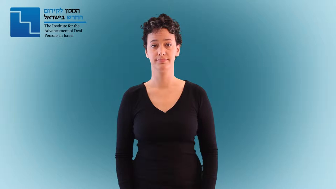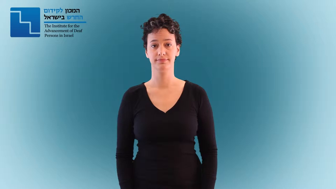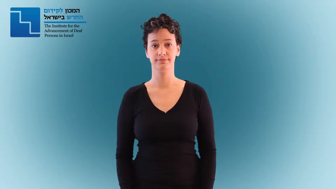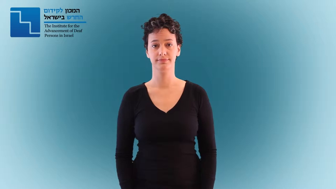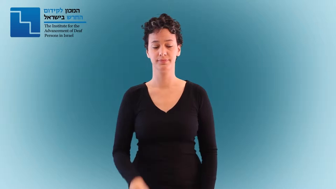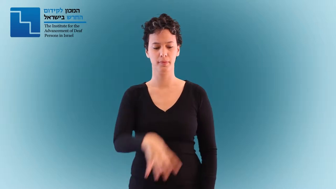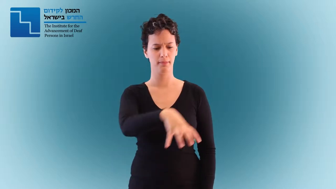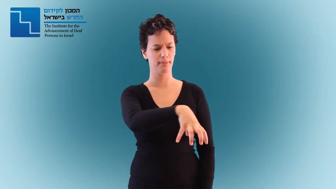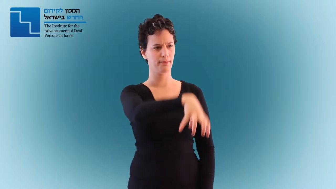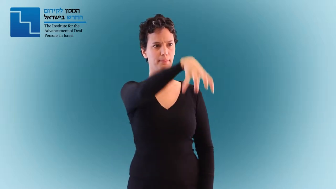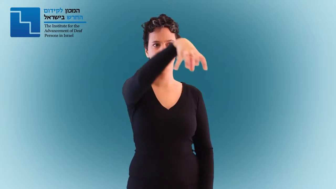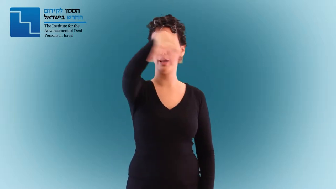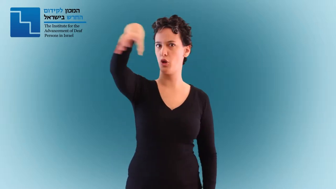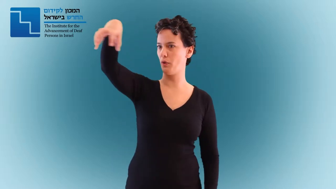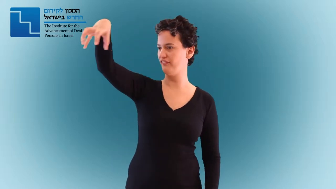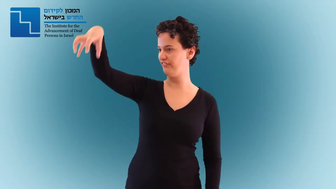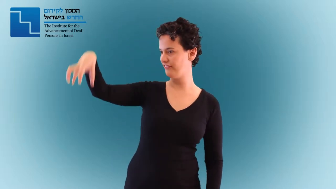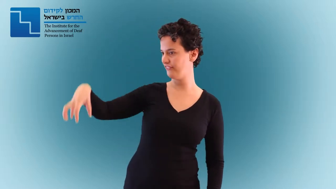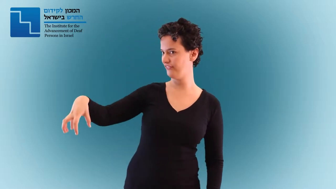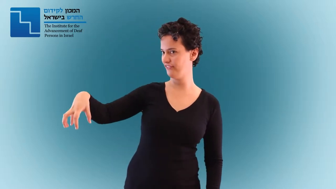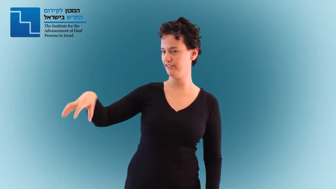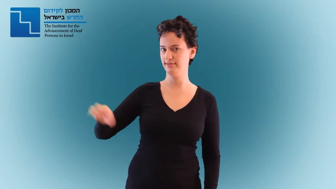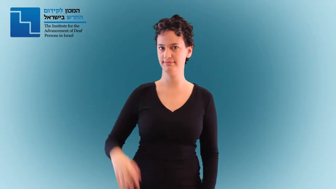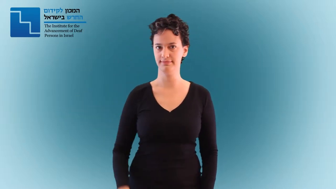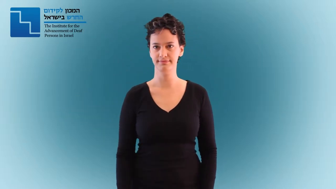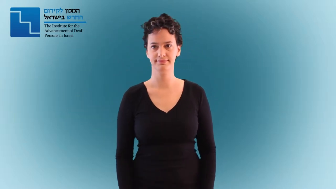מנוף